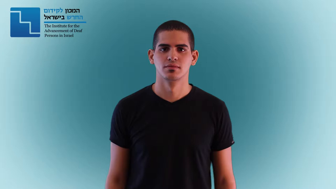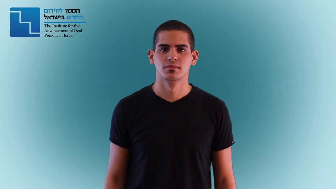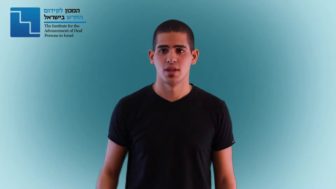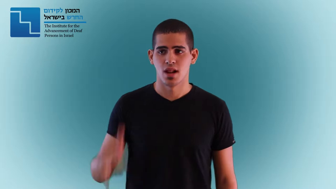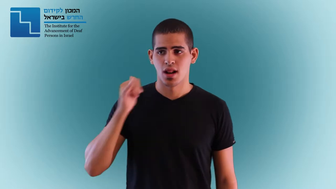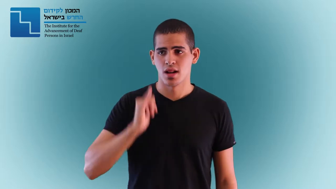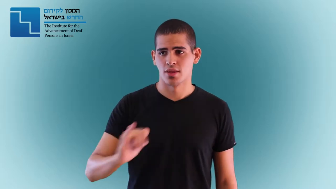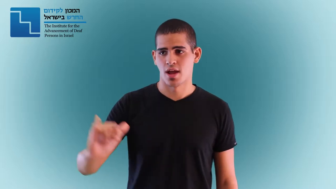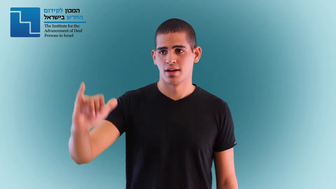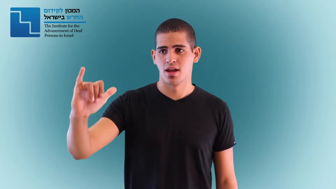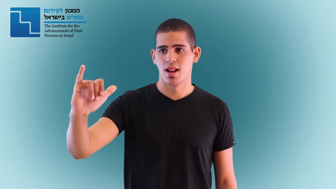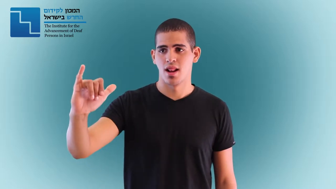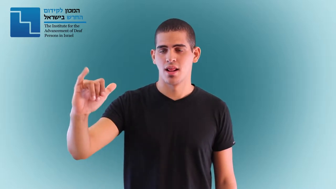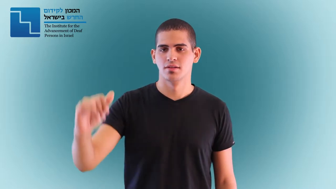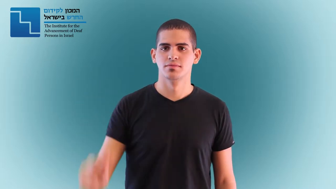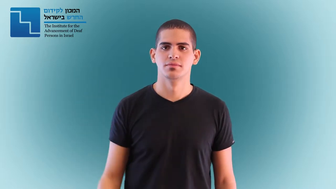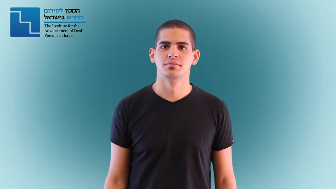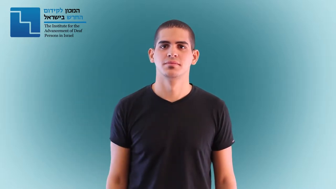לטייל